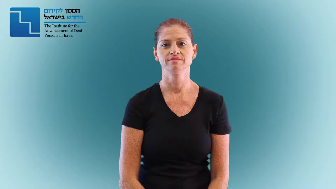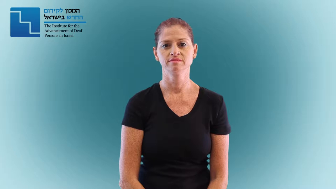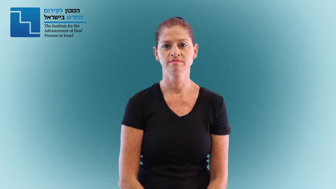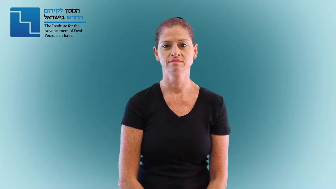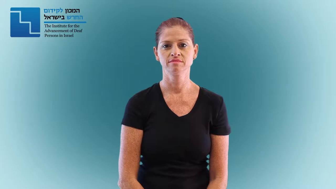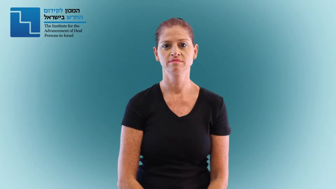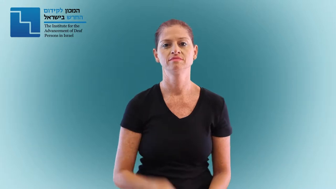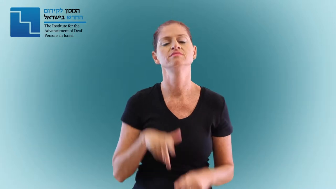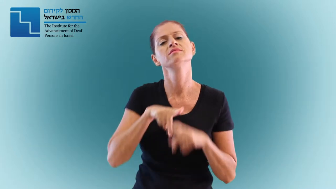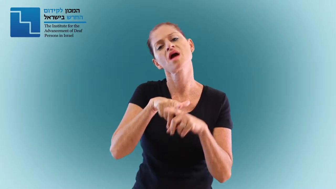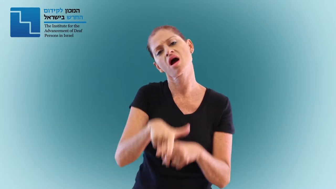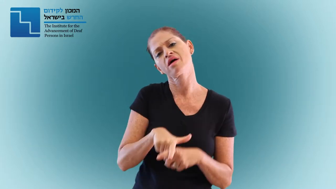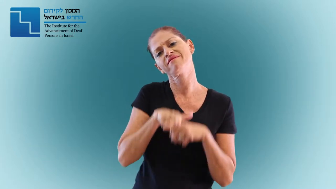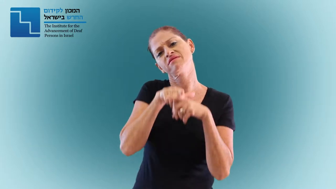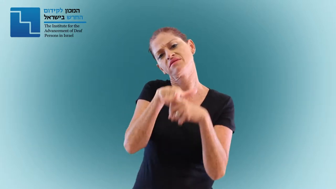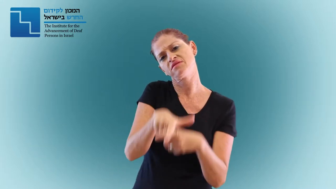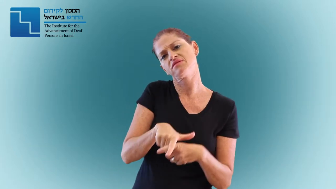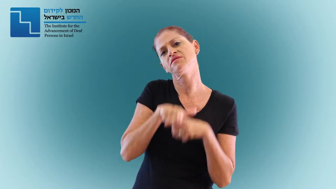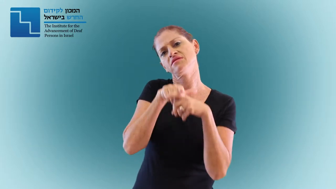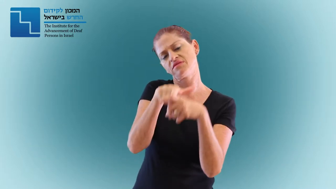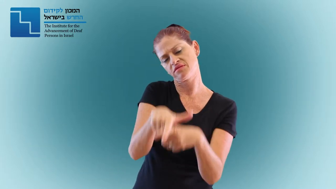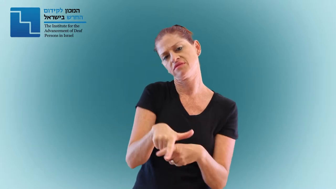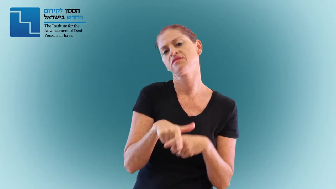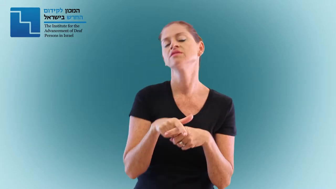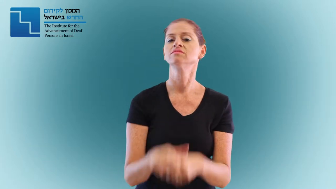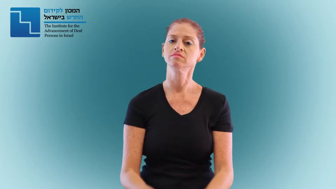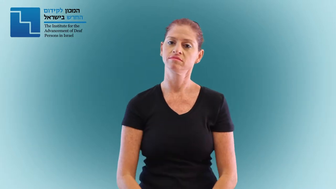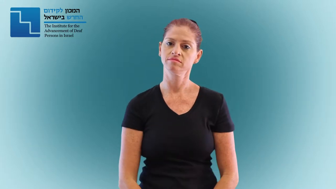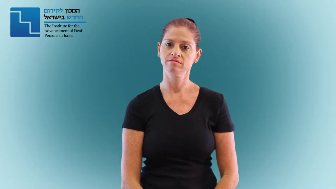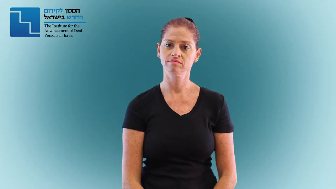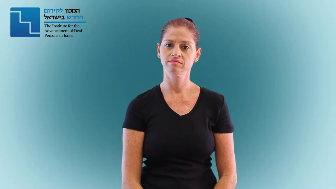לרכוב (על סוס)